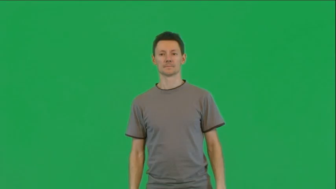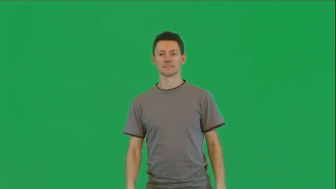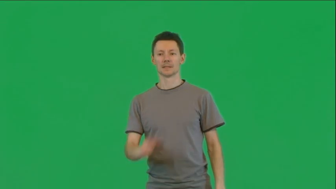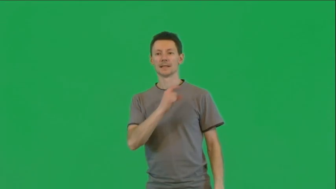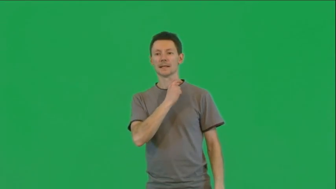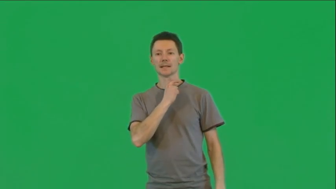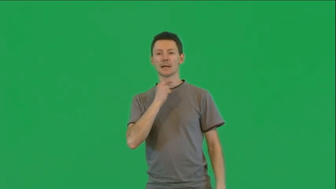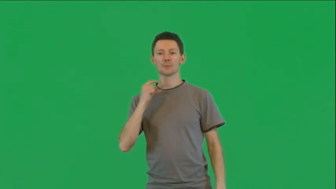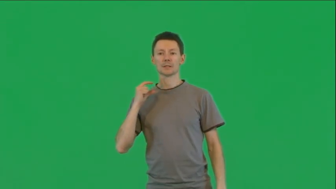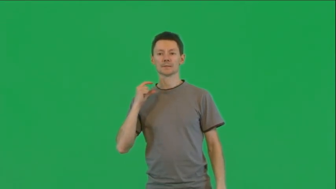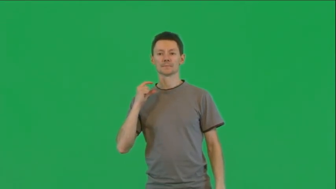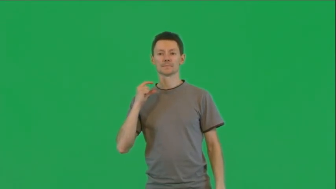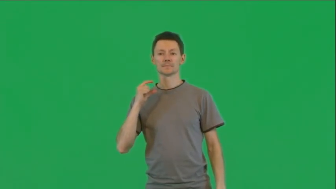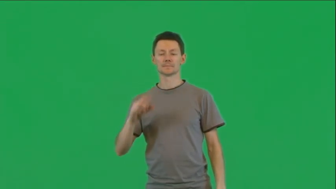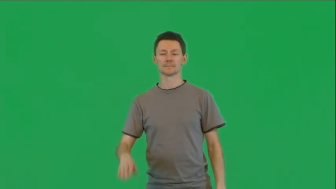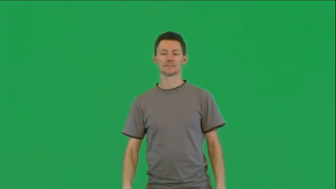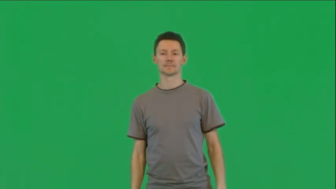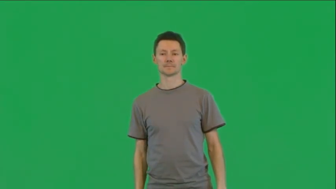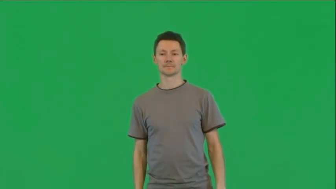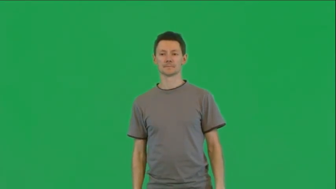kapłan